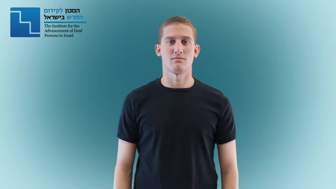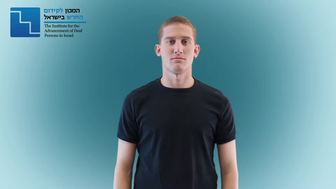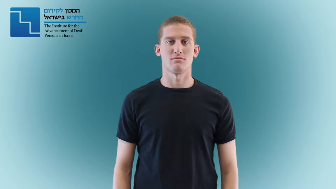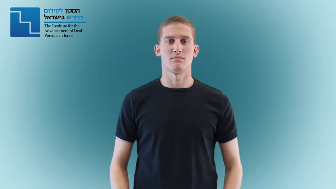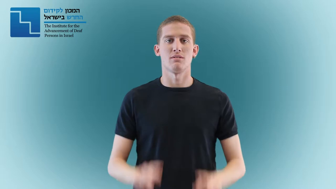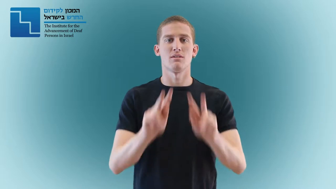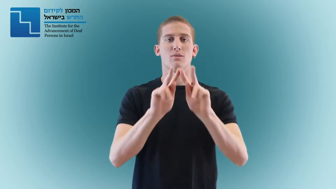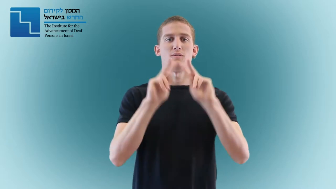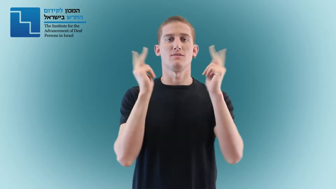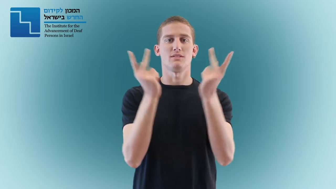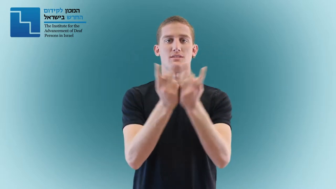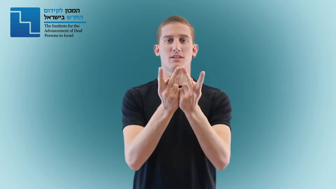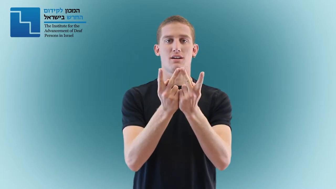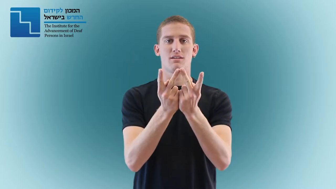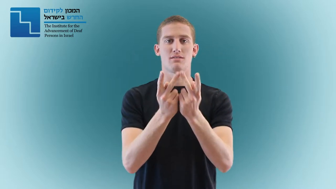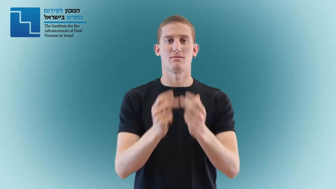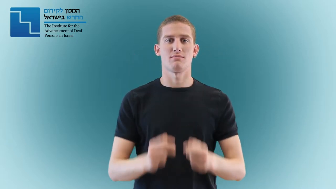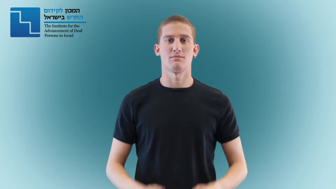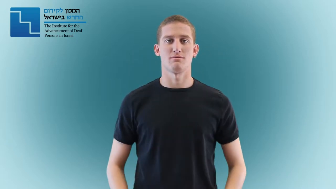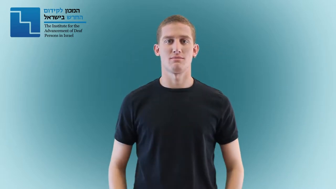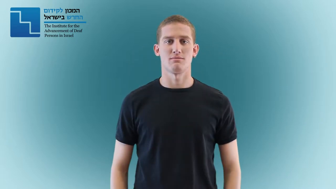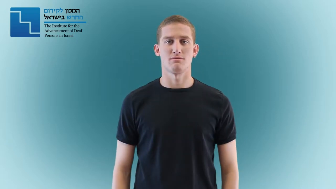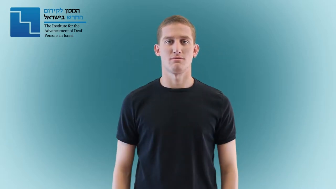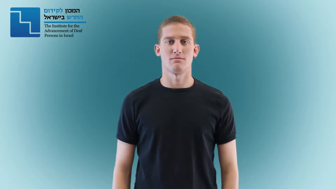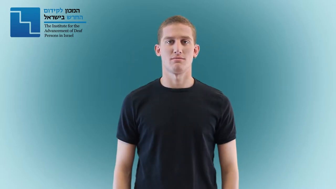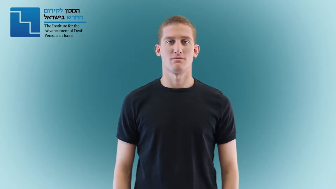קבוצה